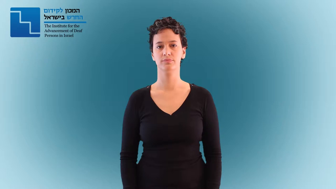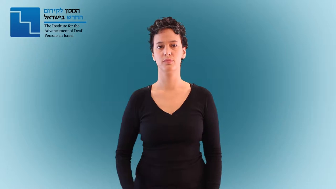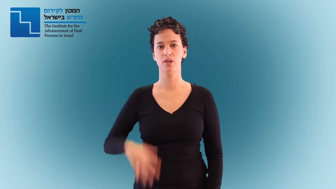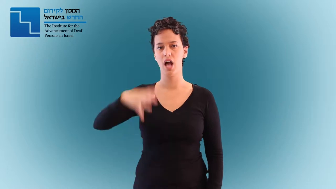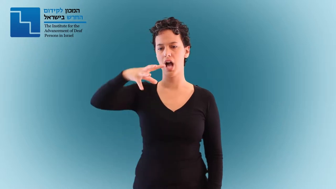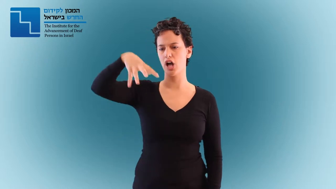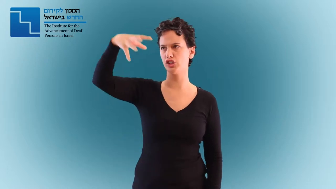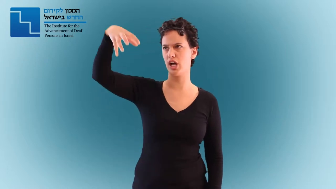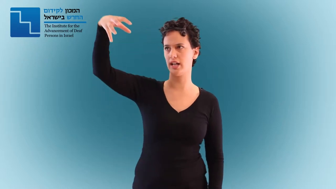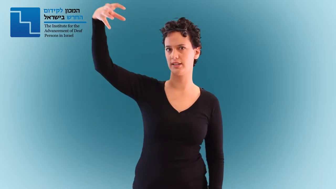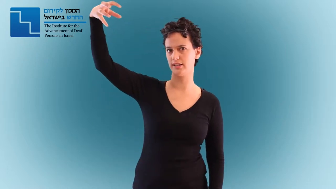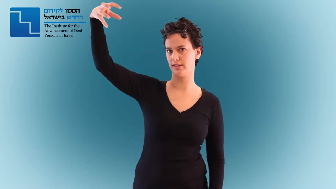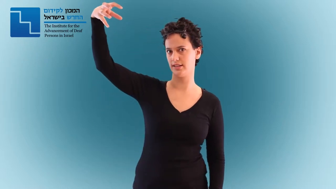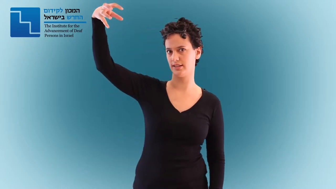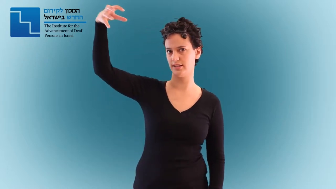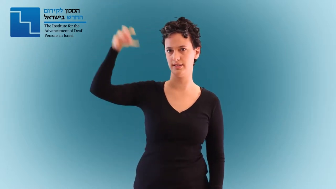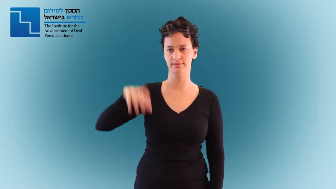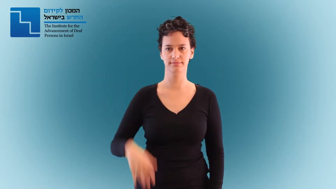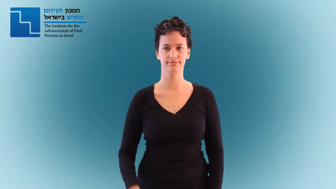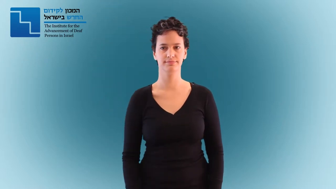עשן